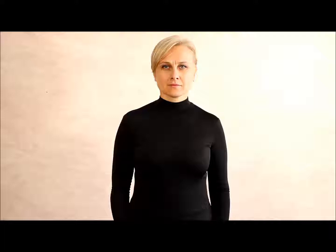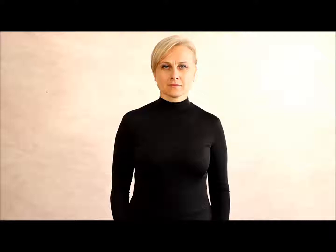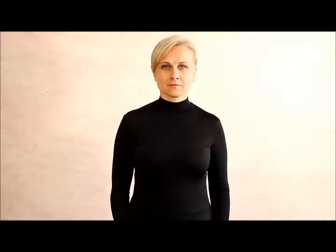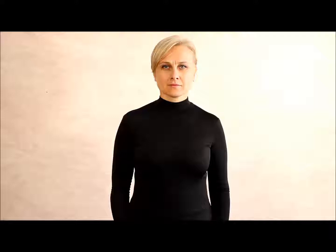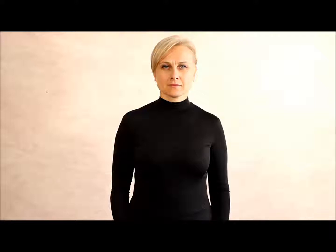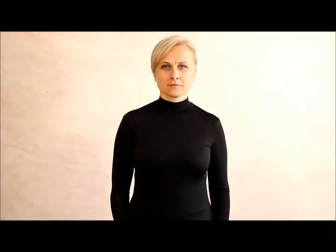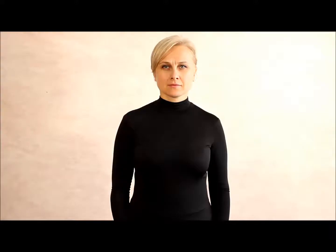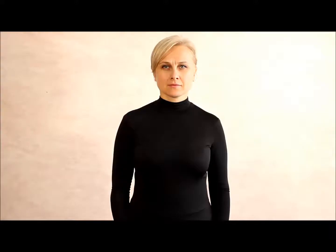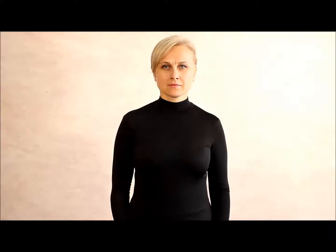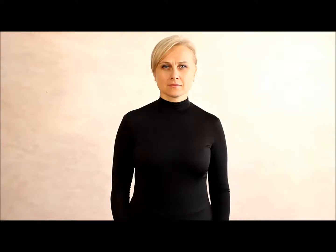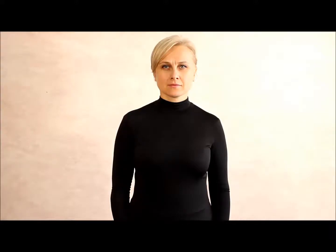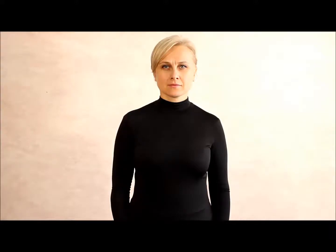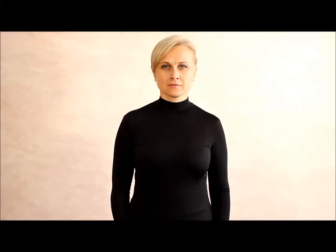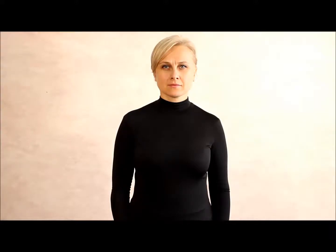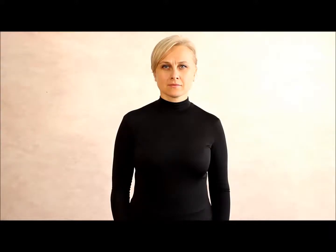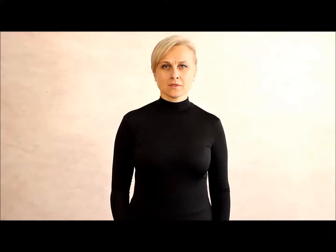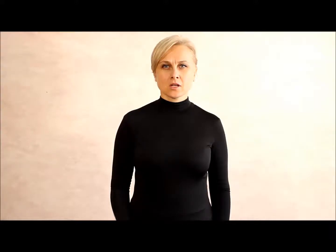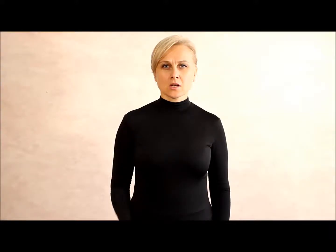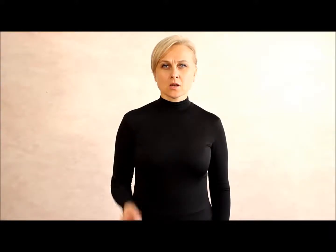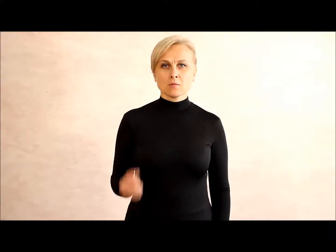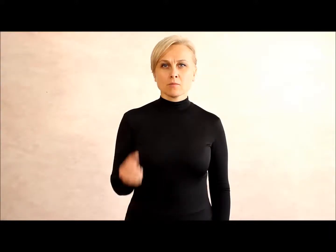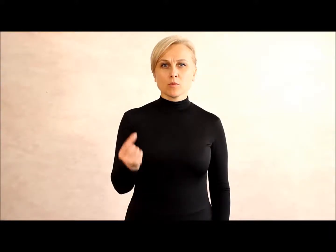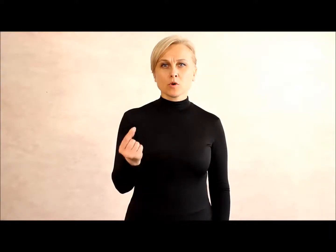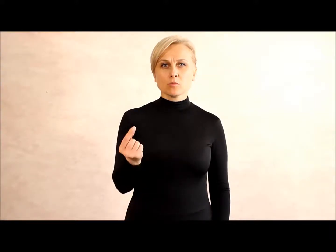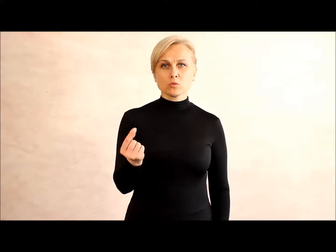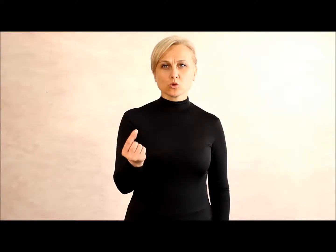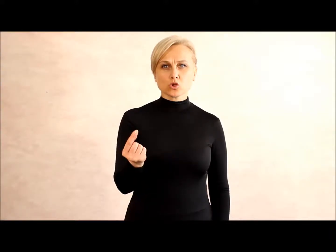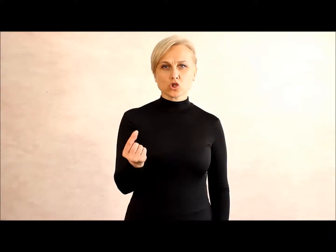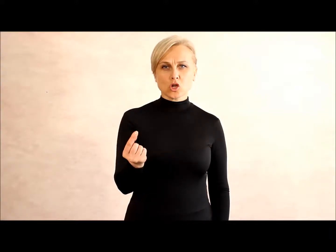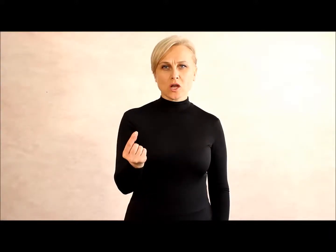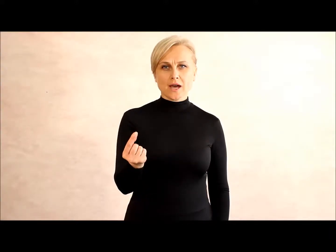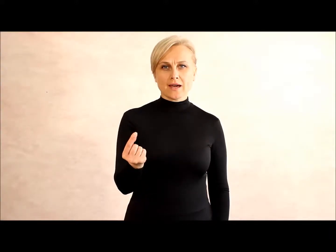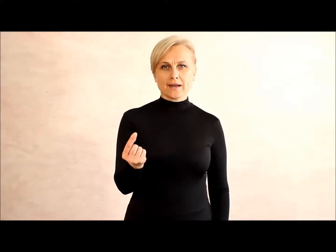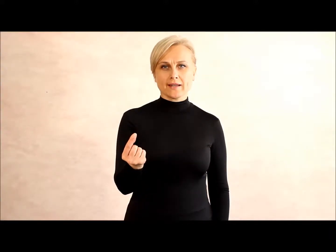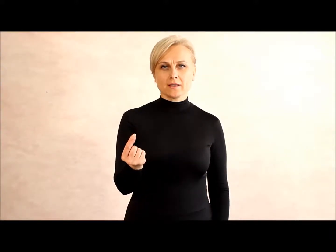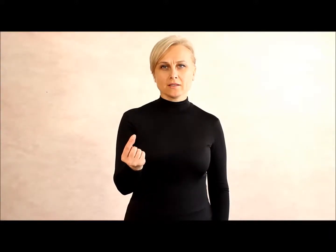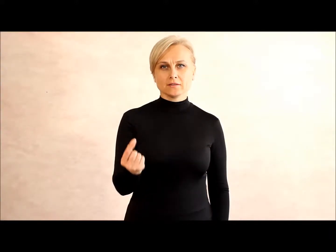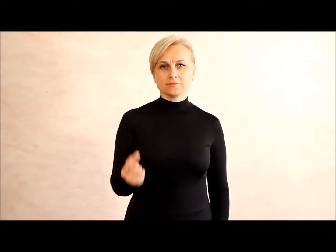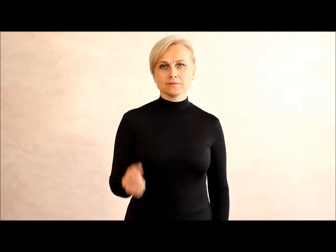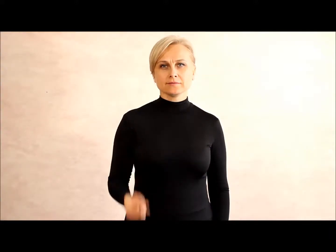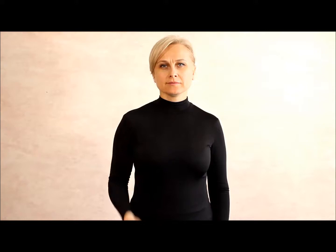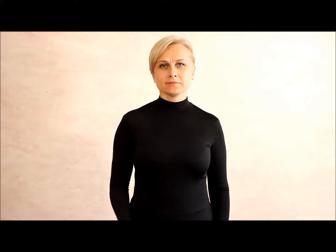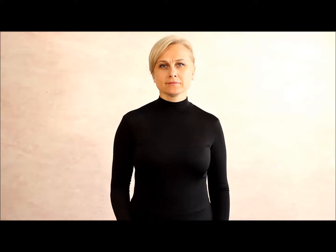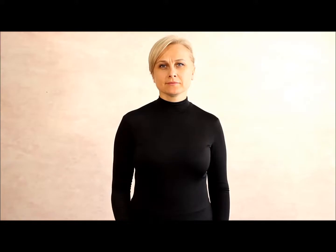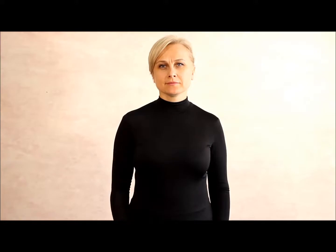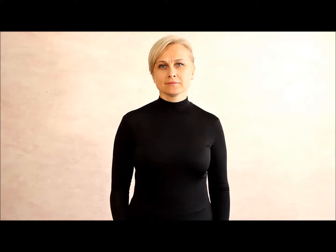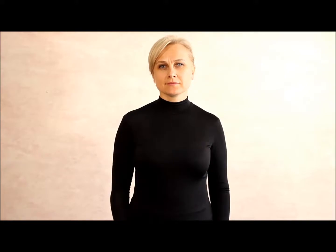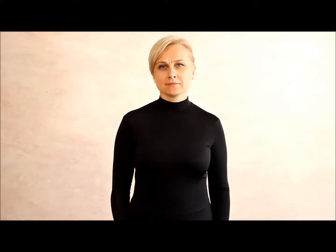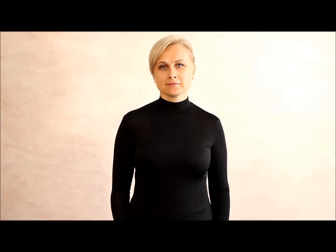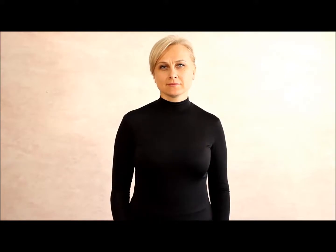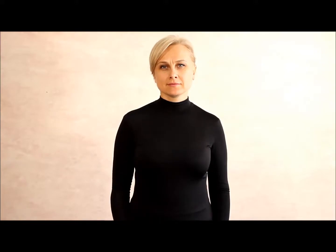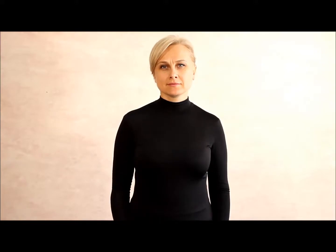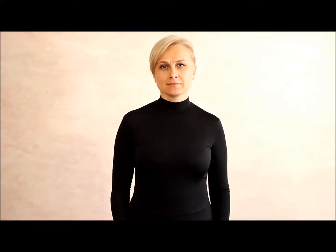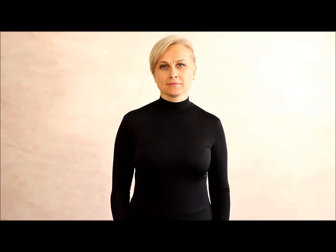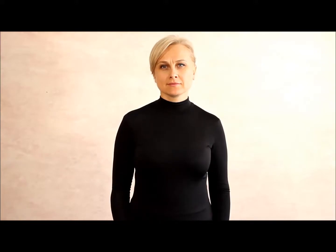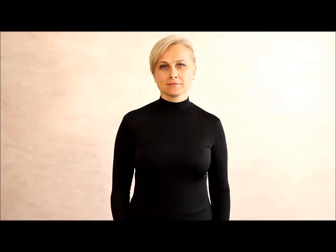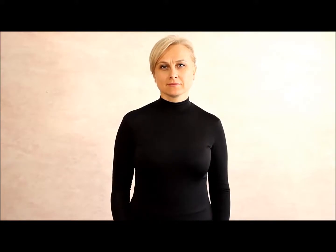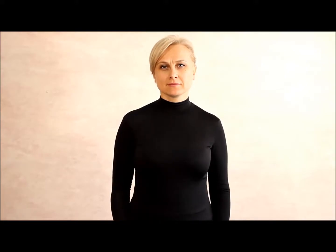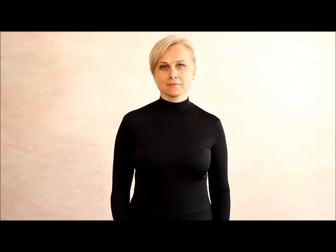Pomușoare